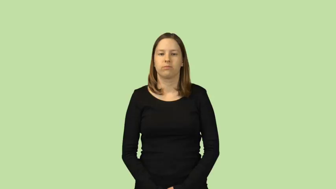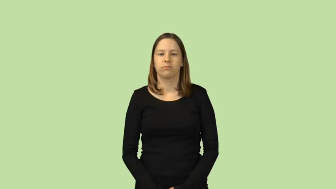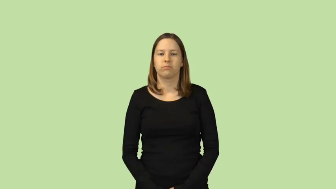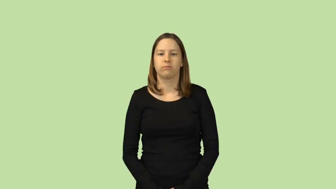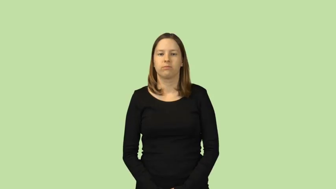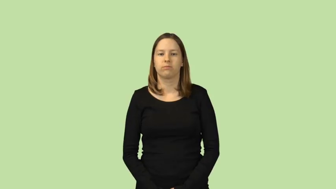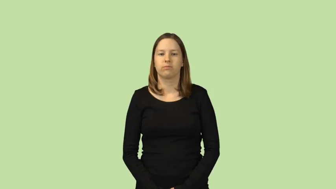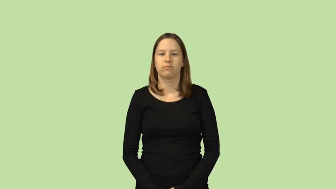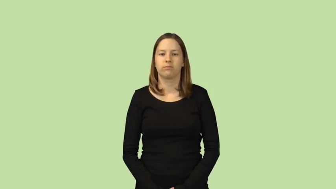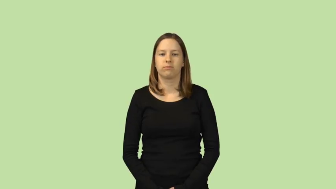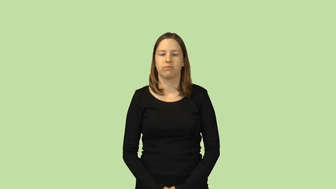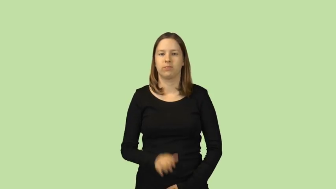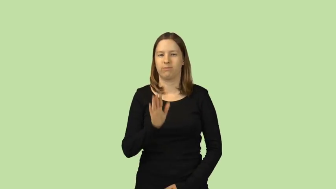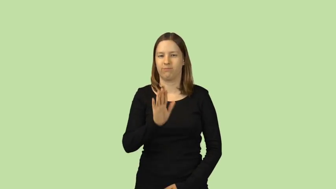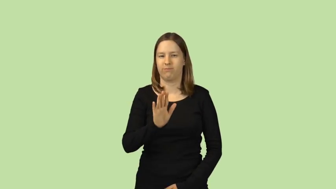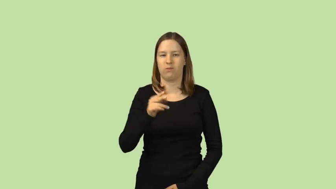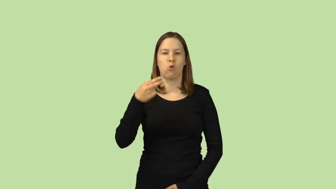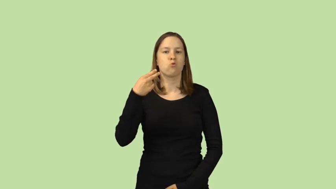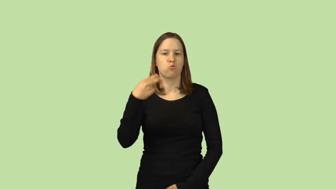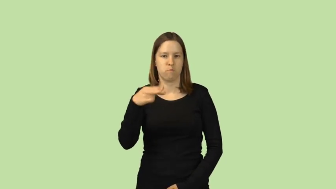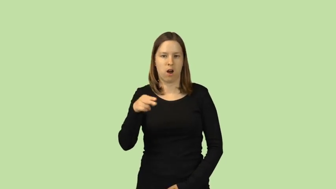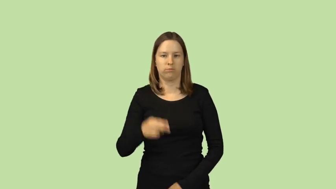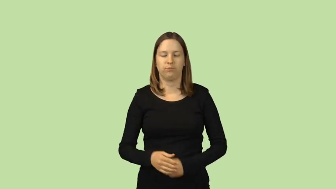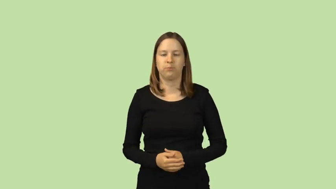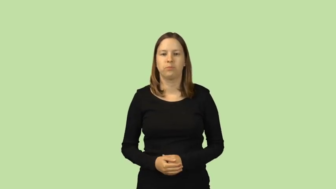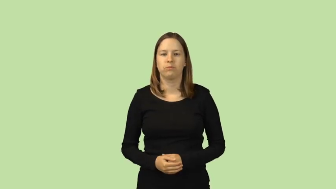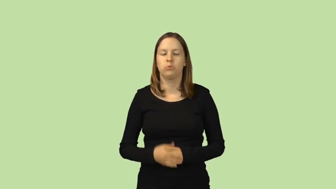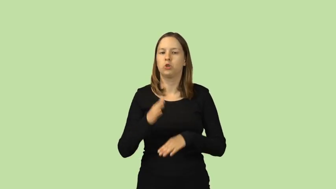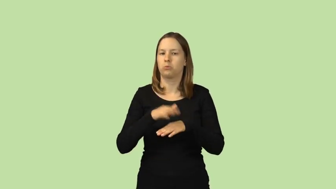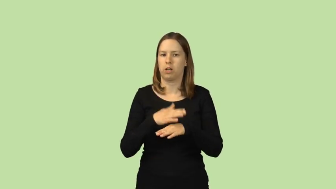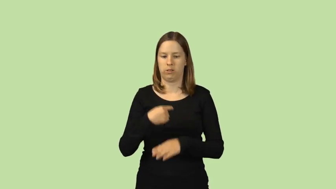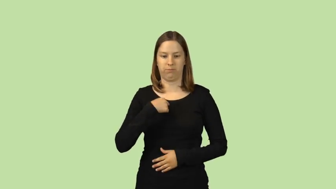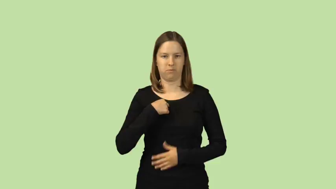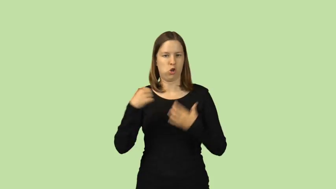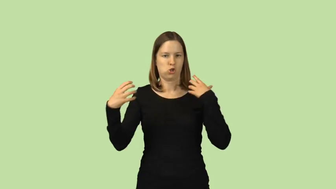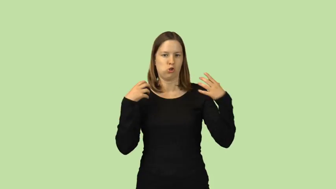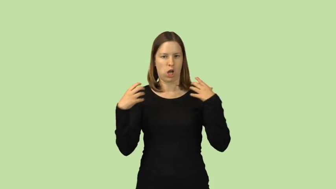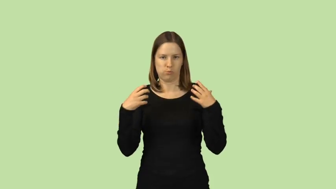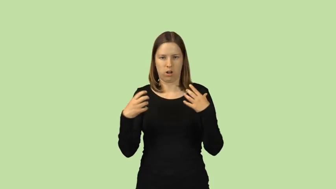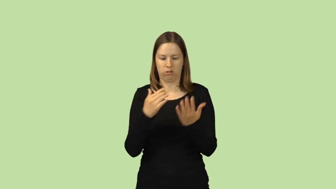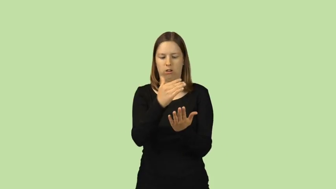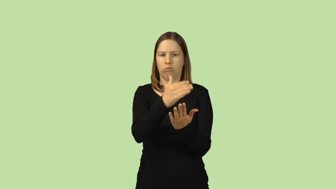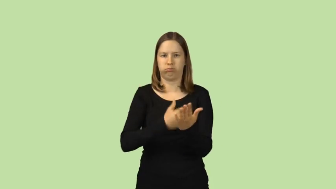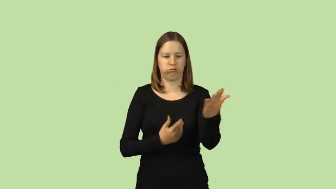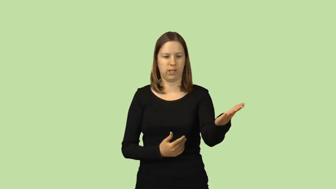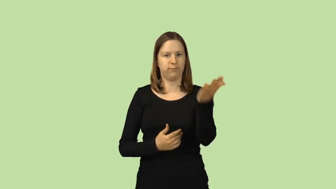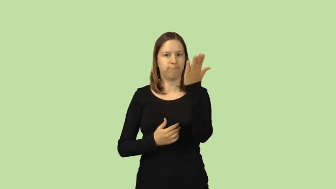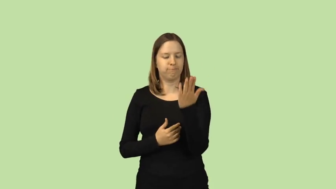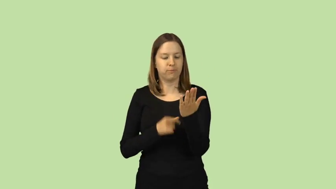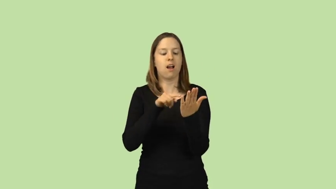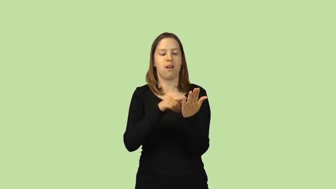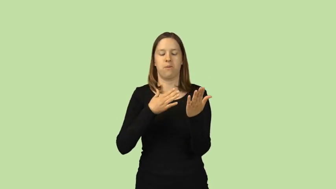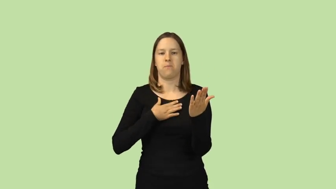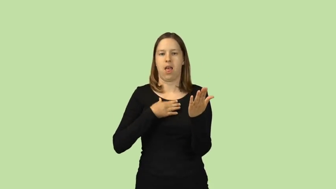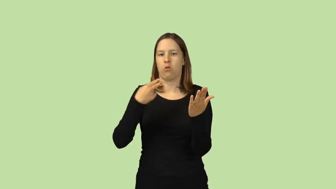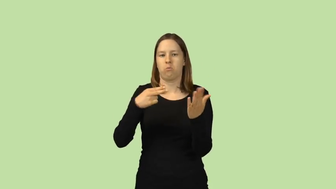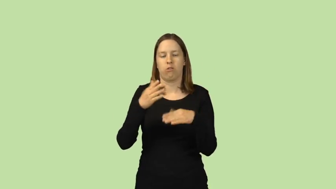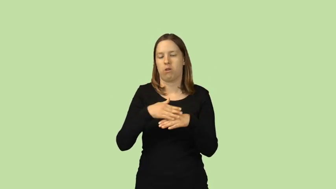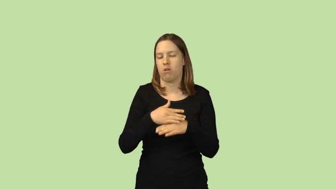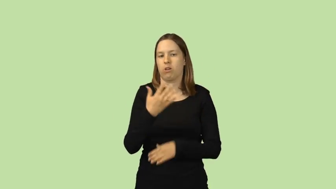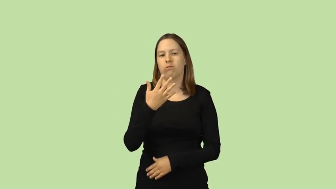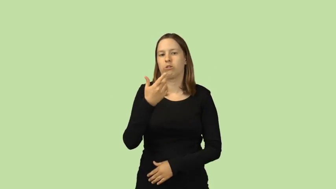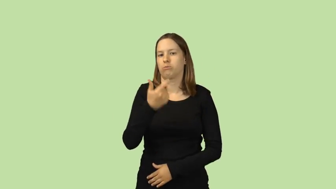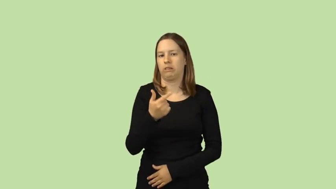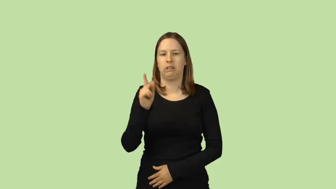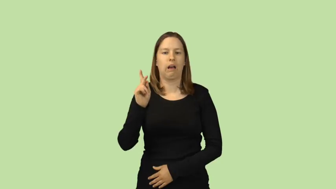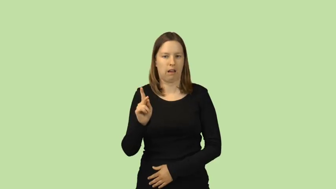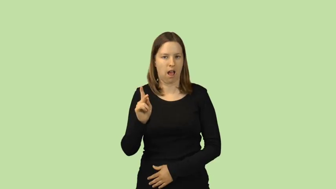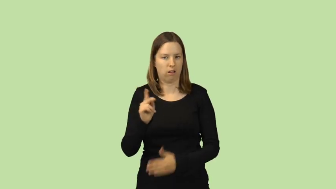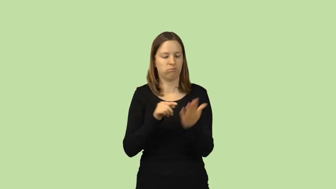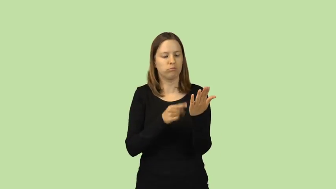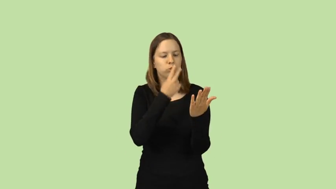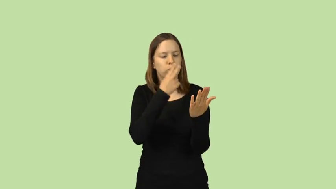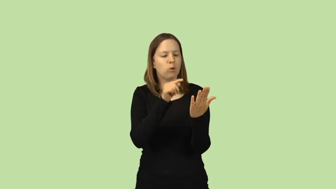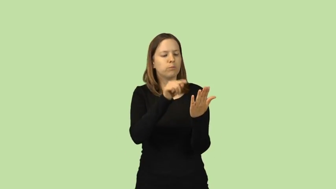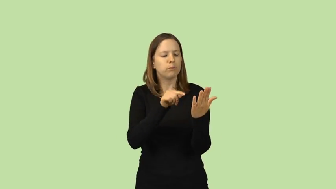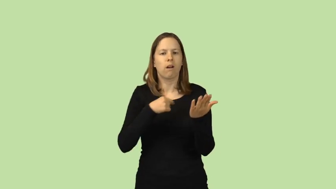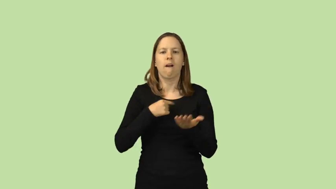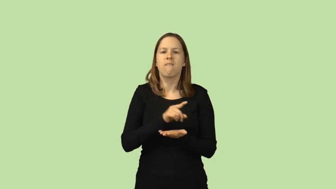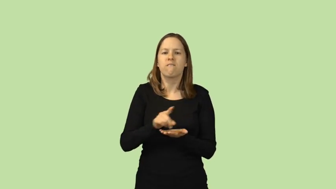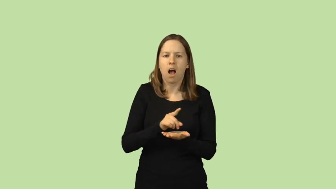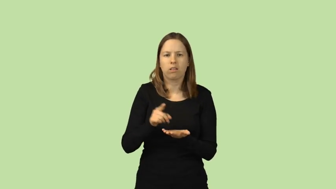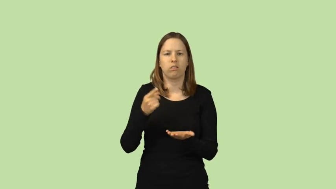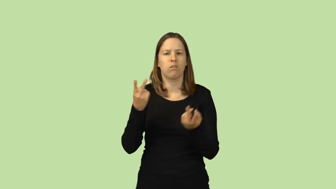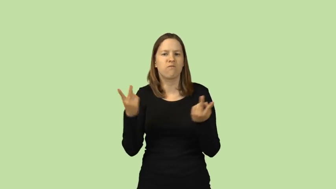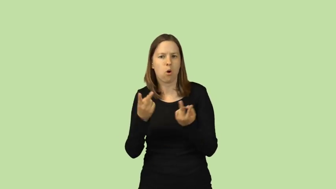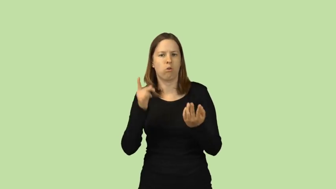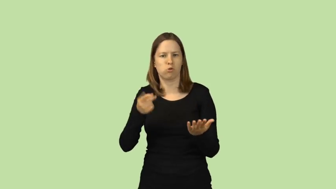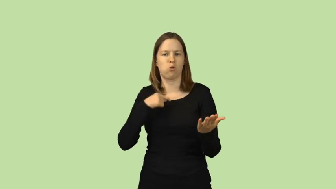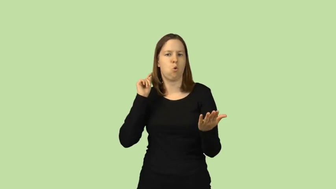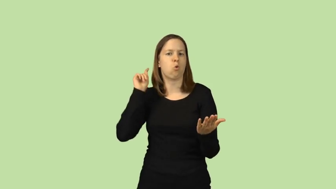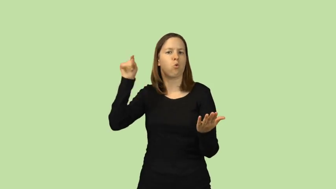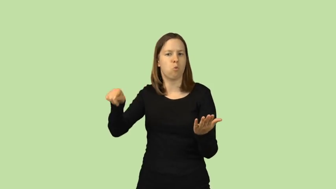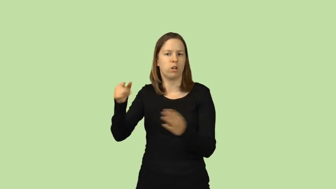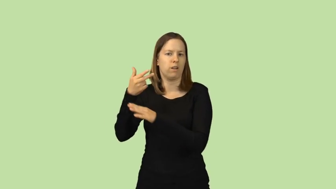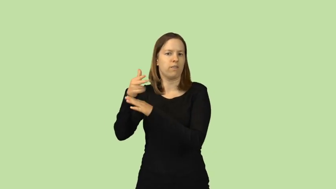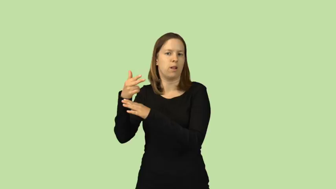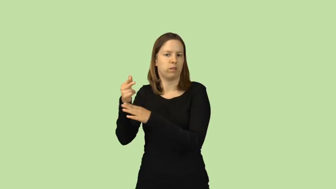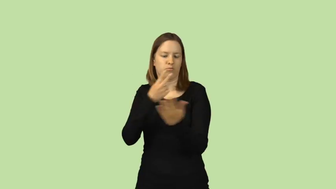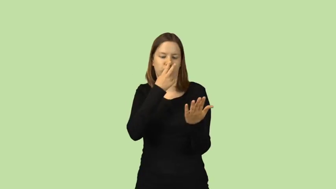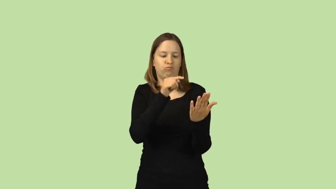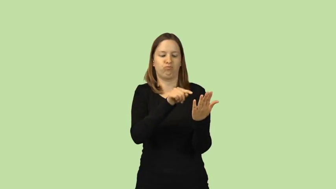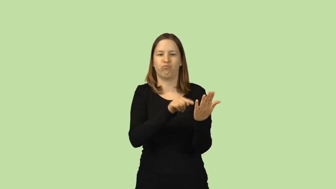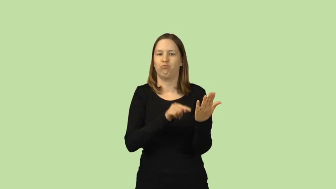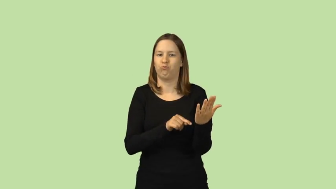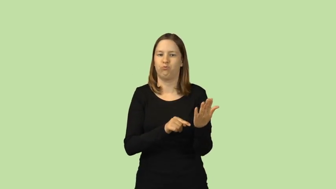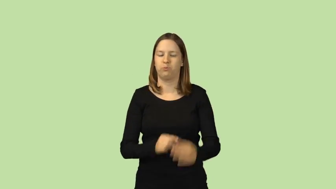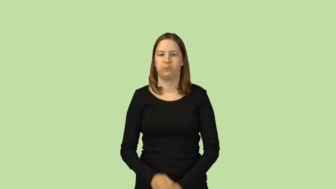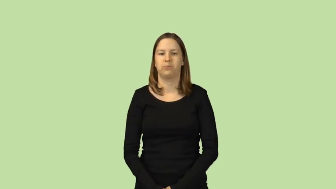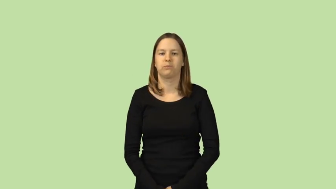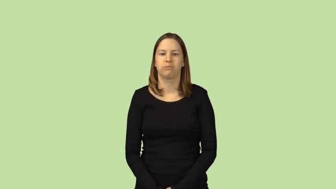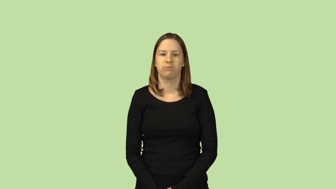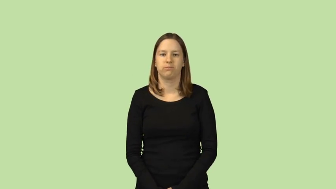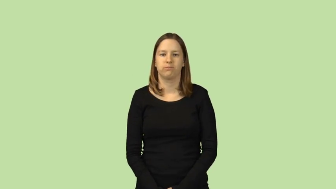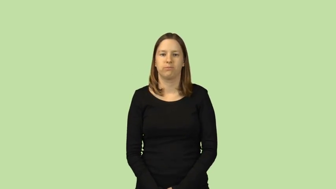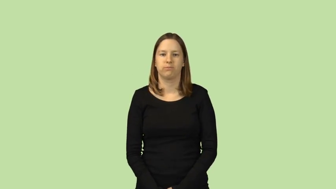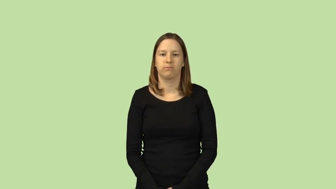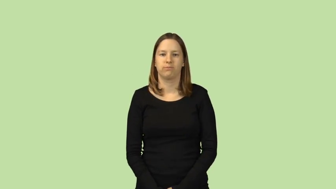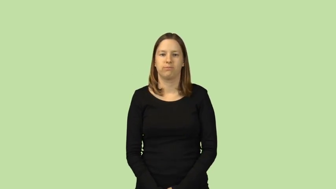eindeutige Identifikationsnummer